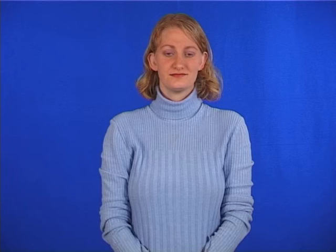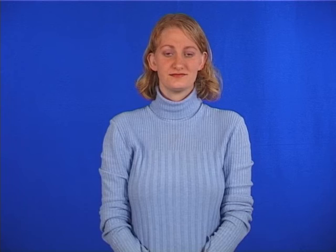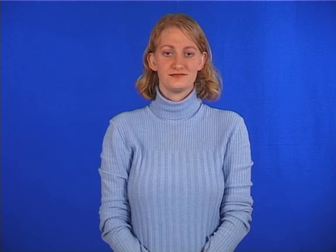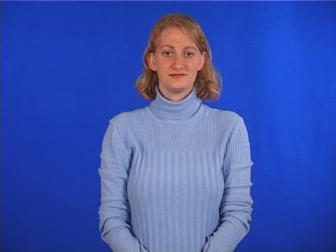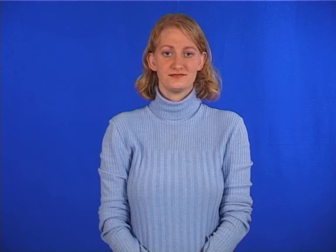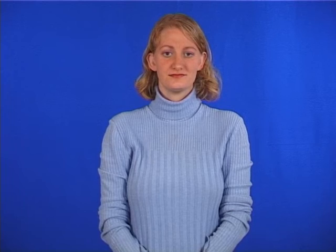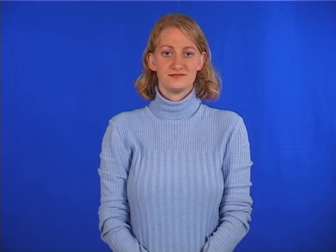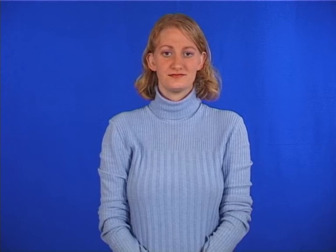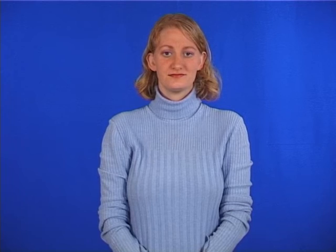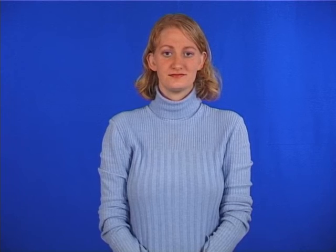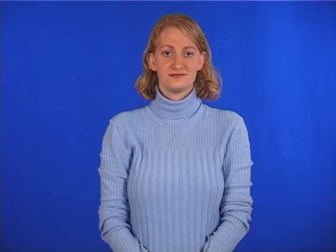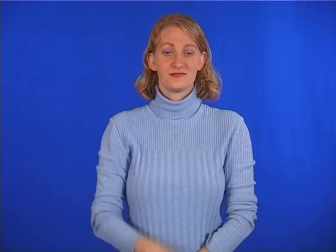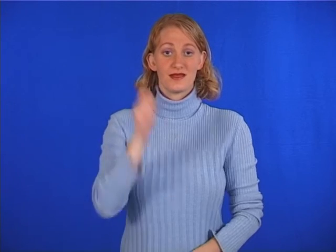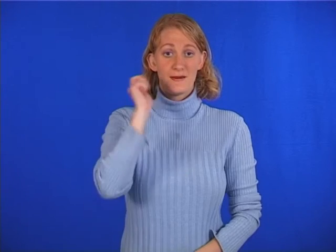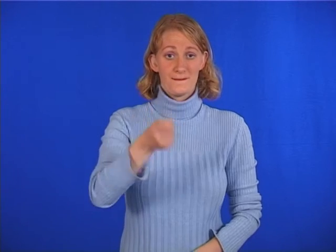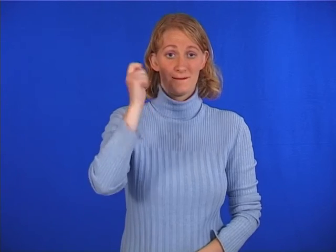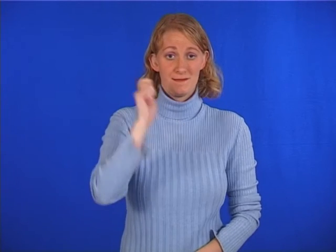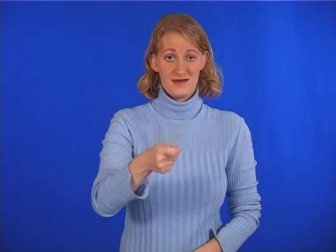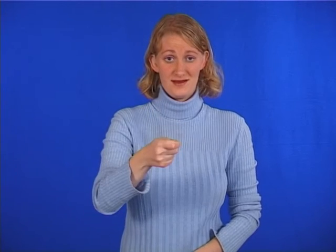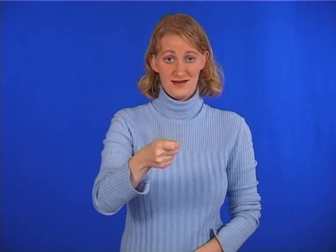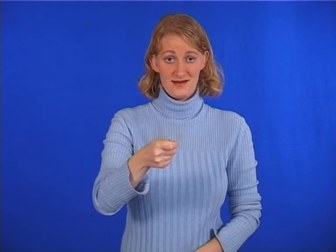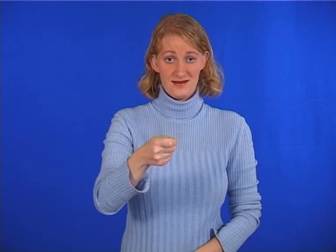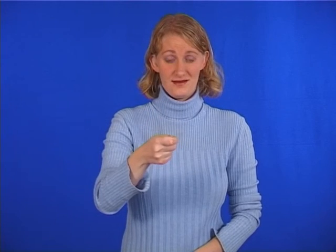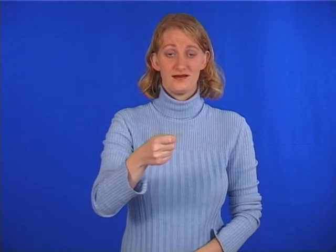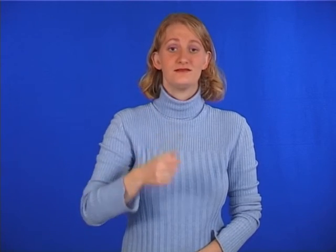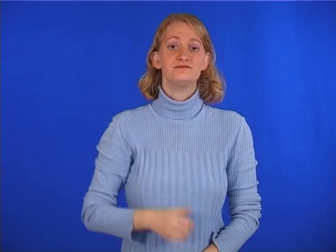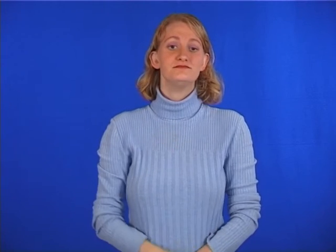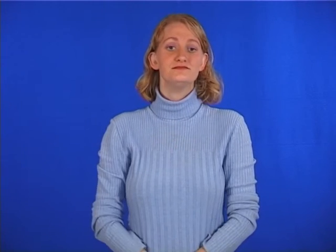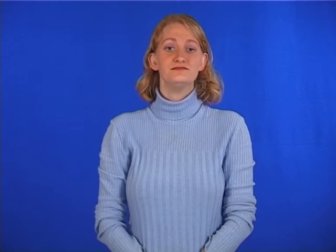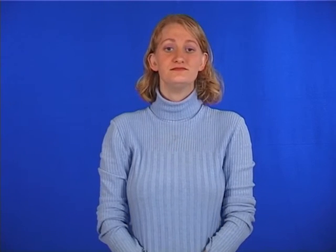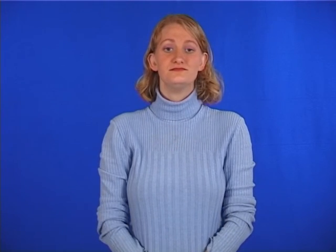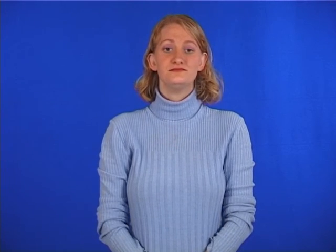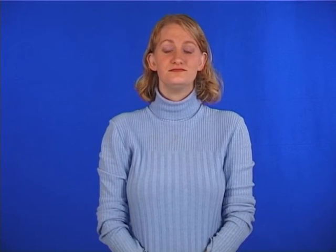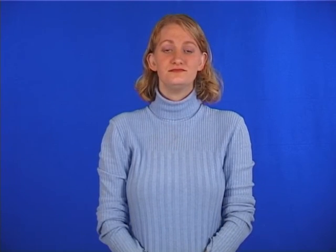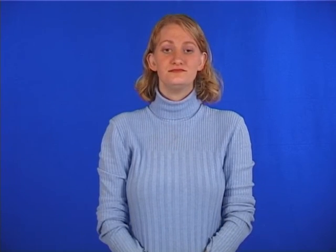hamar